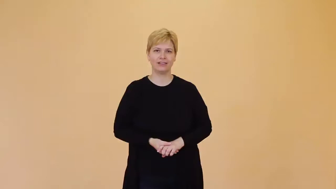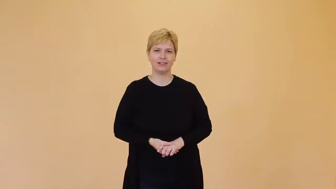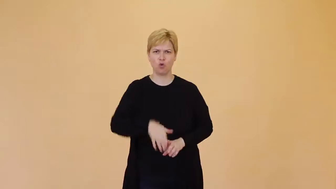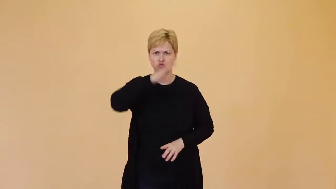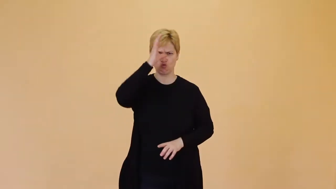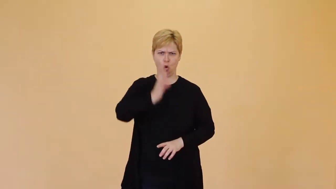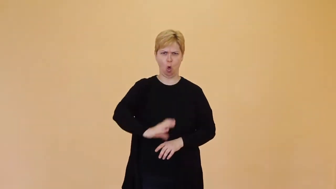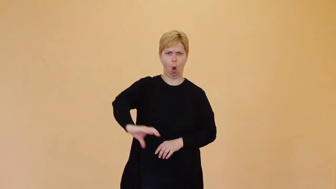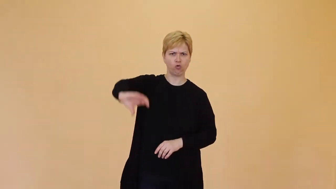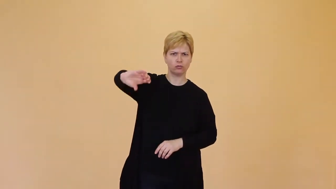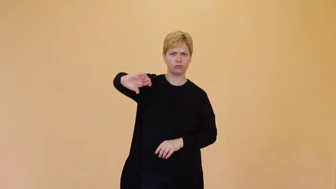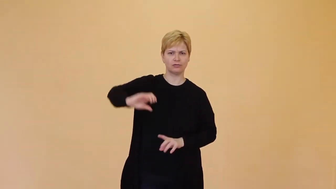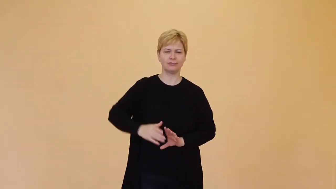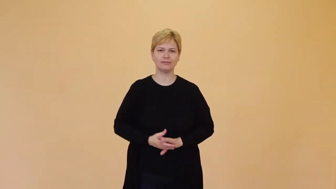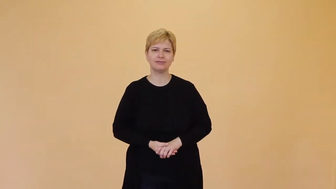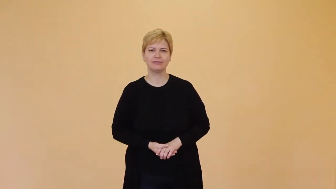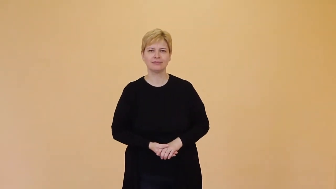slon